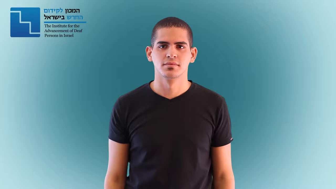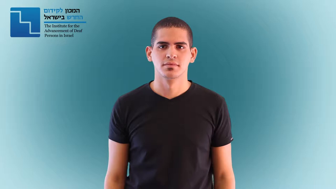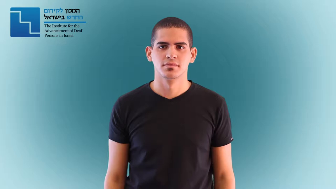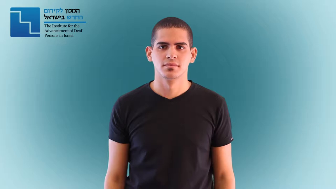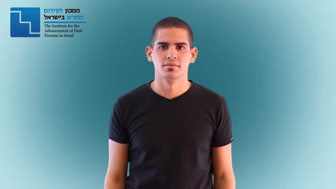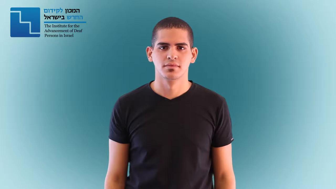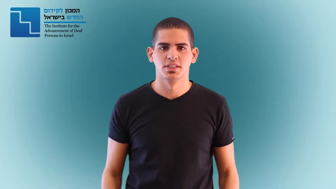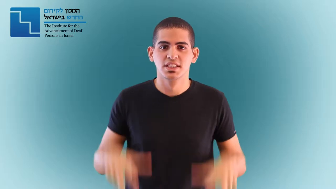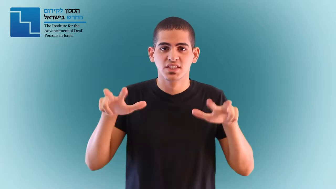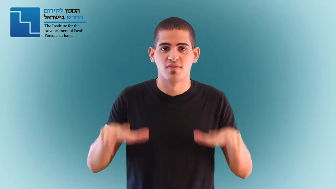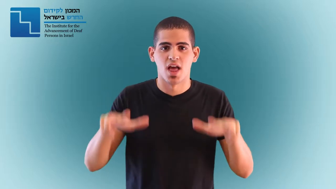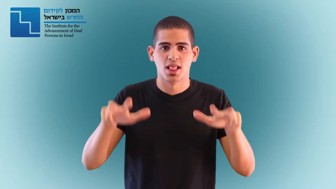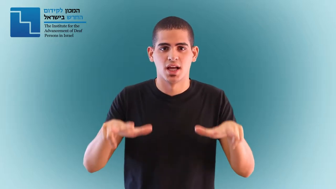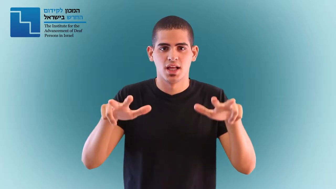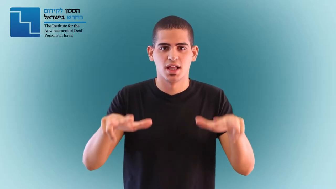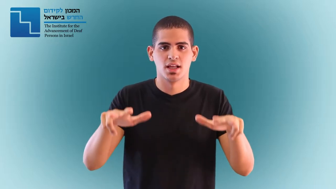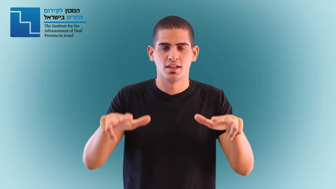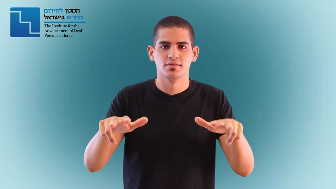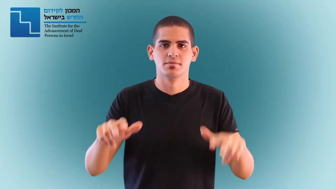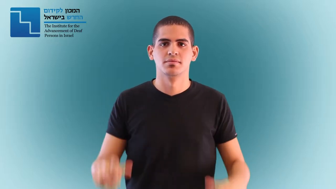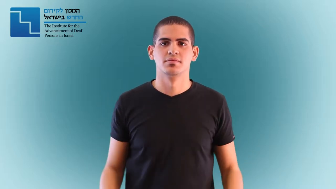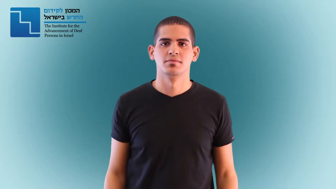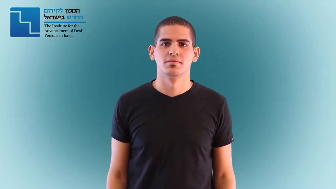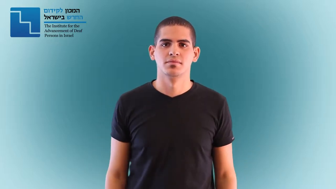צפרדע